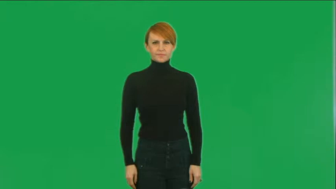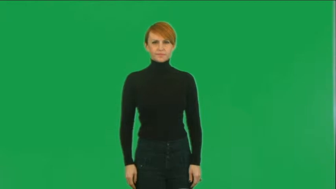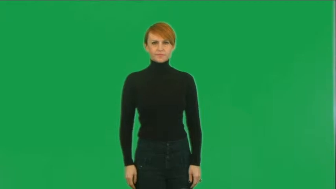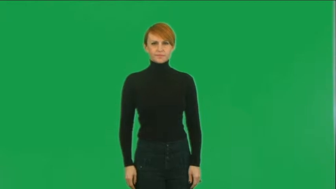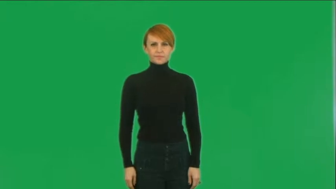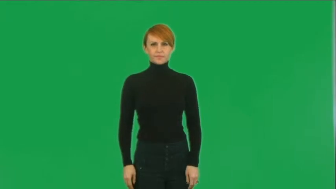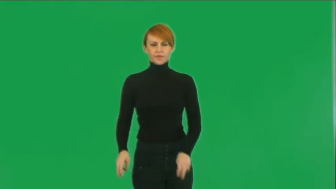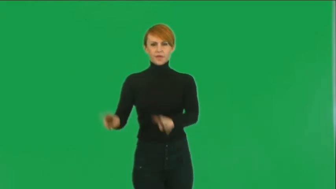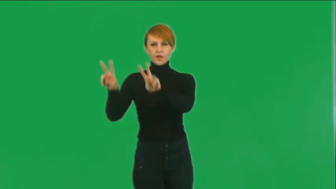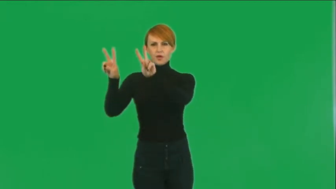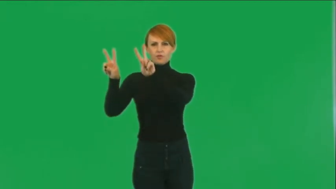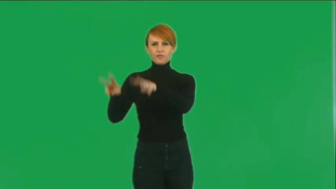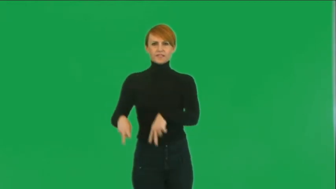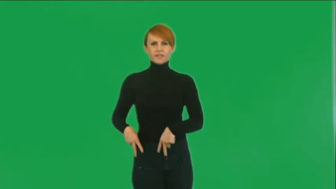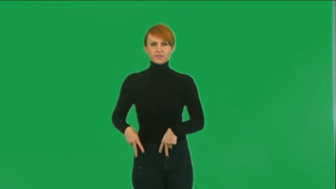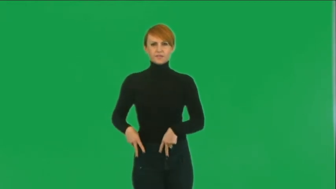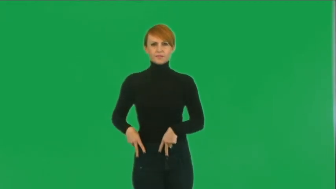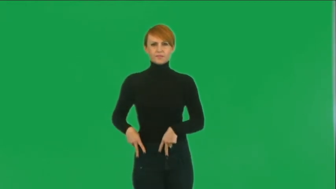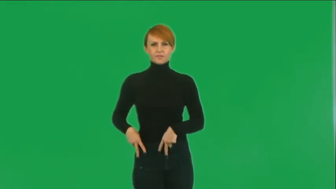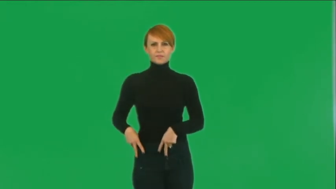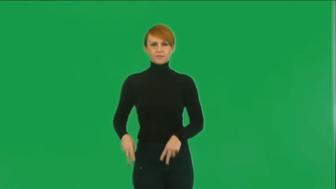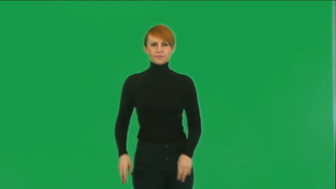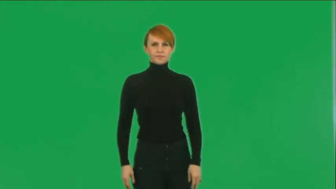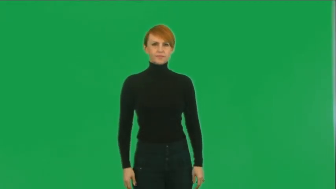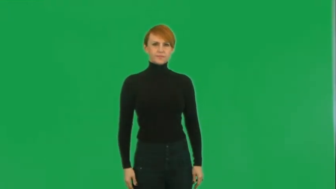wracać